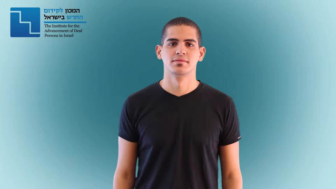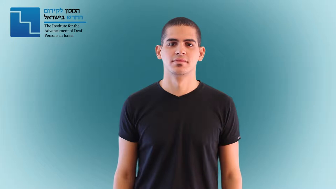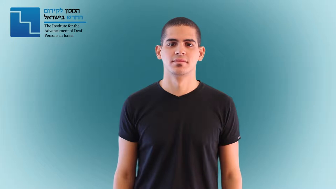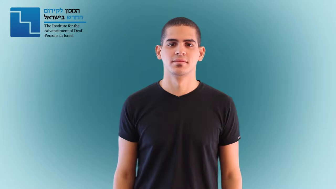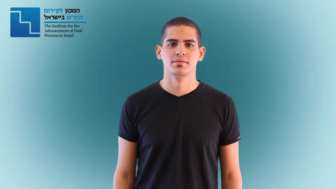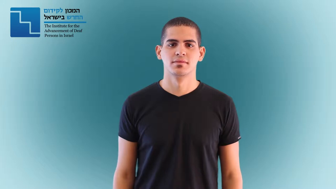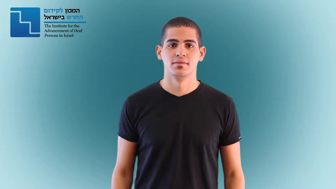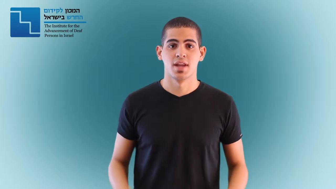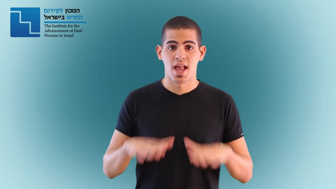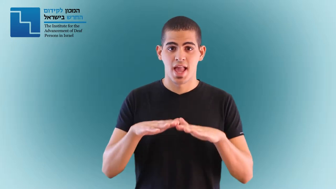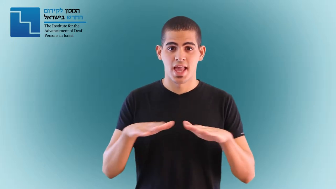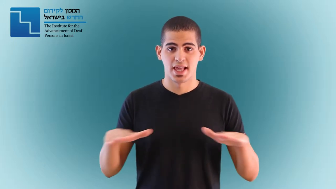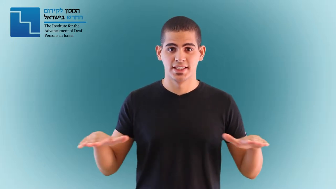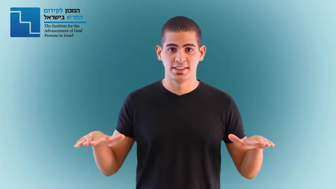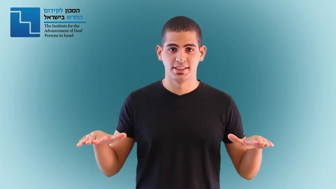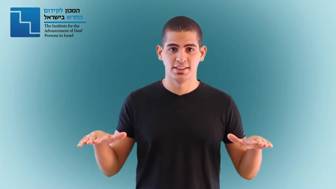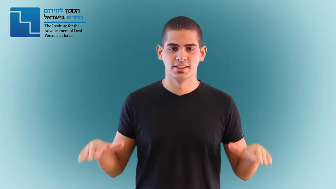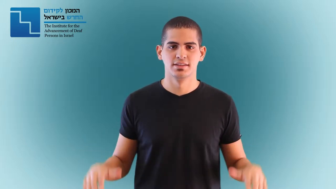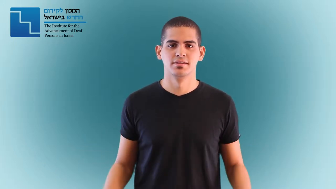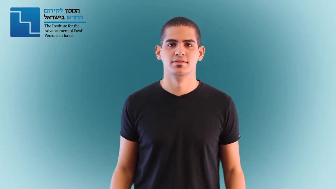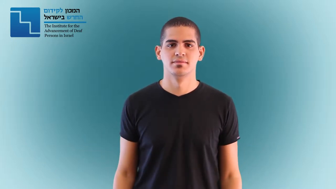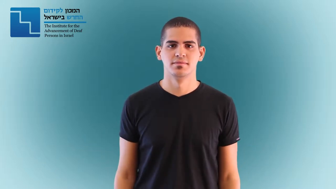ארץ